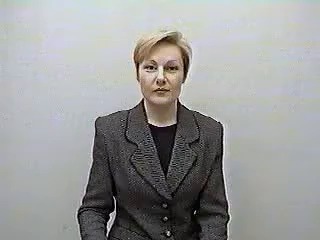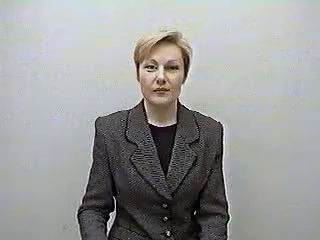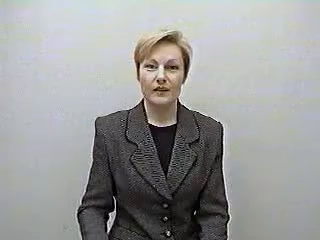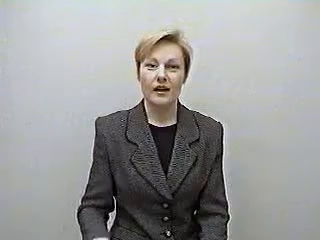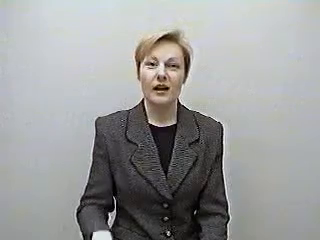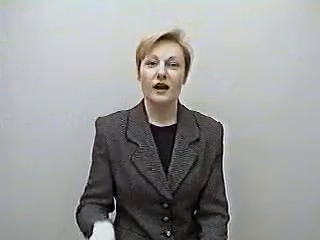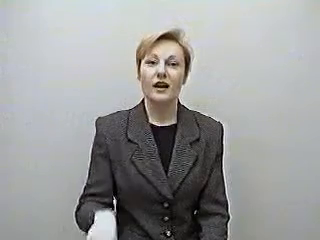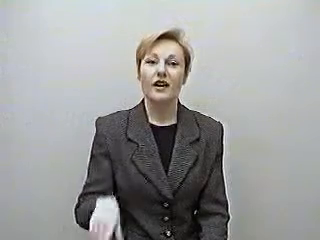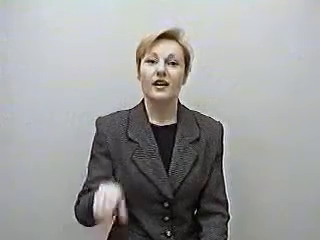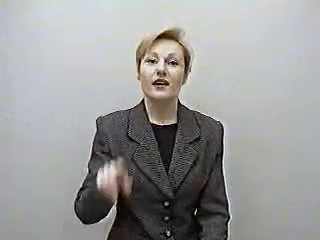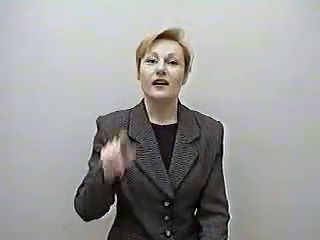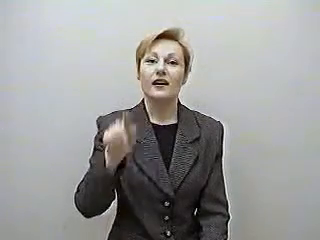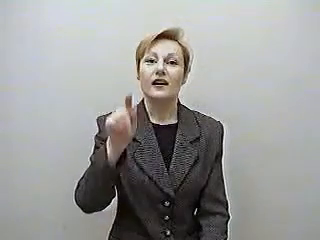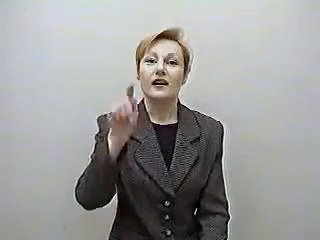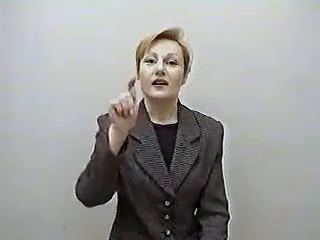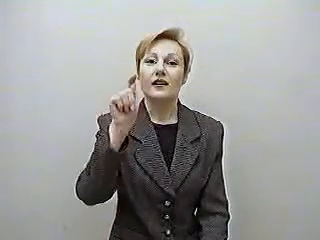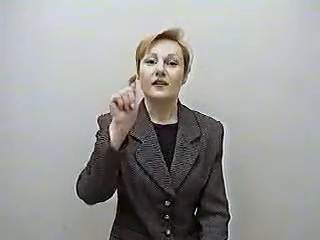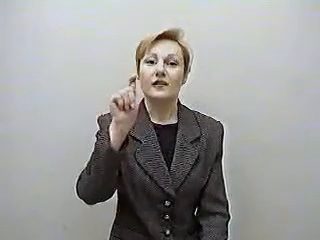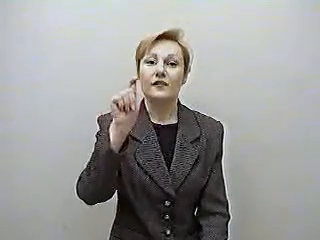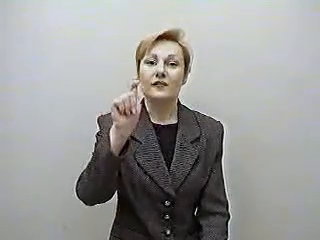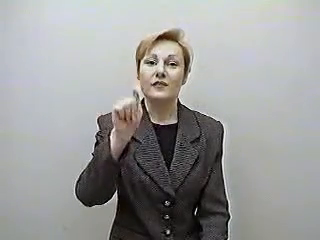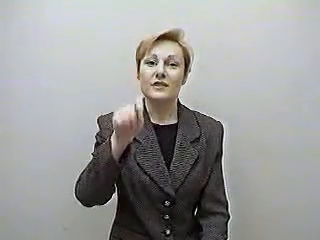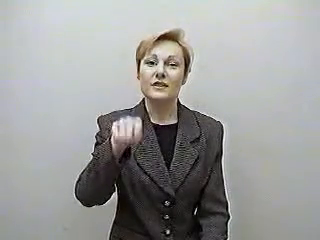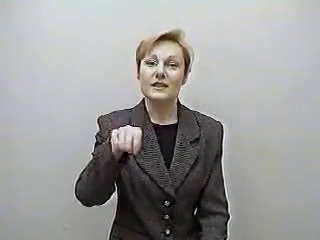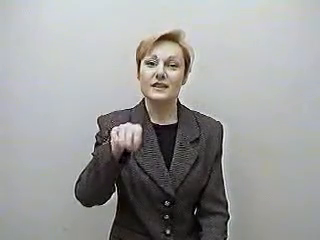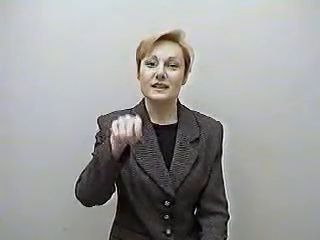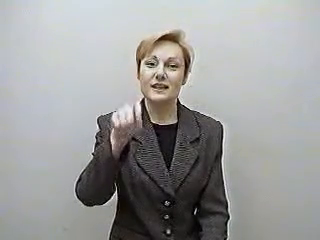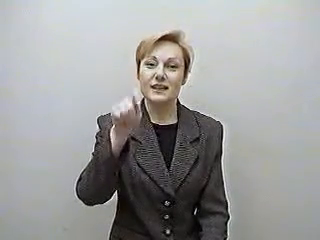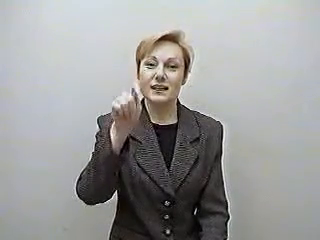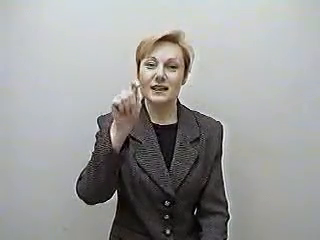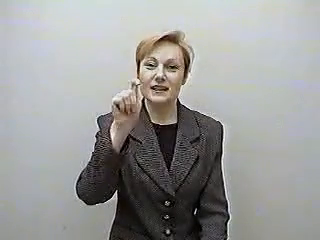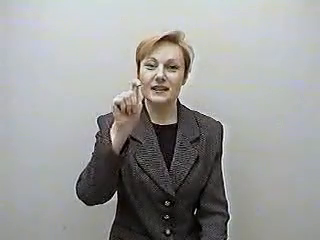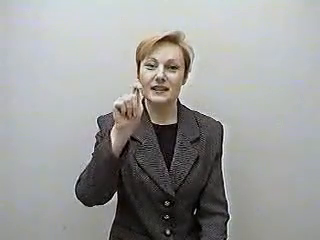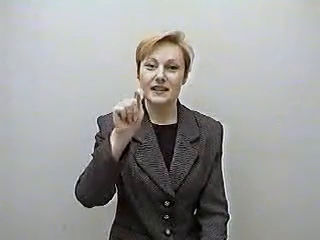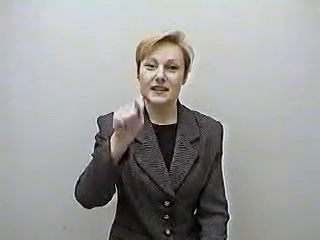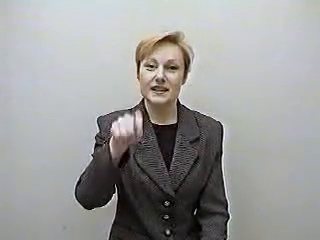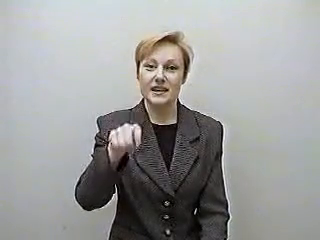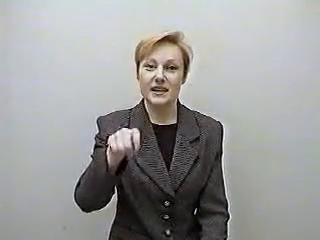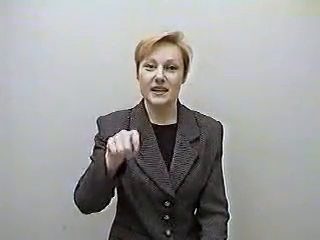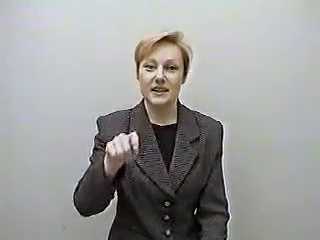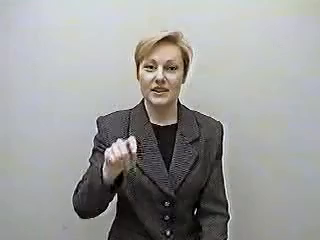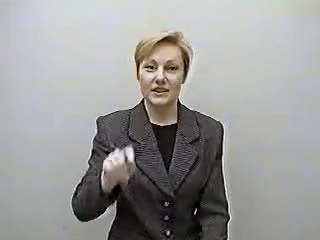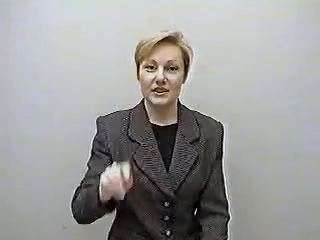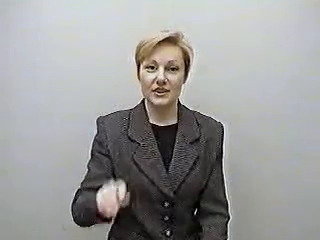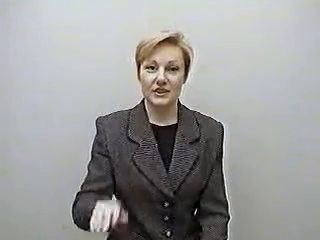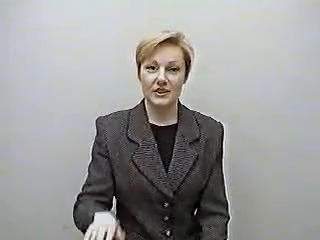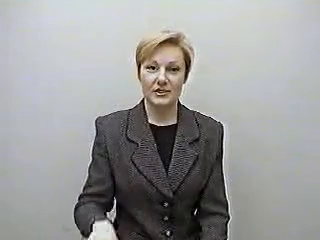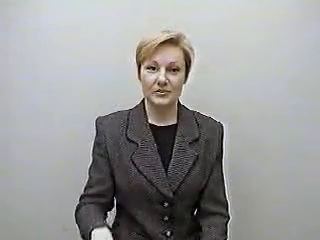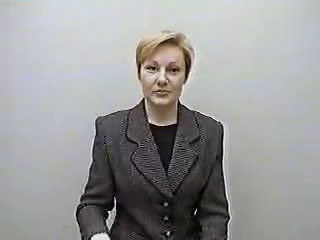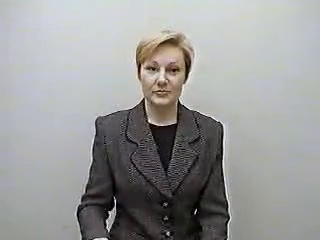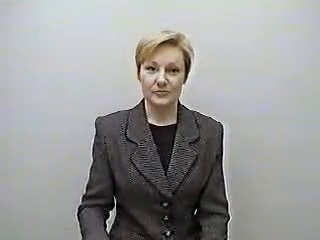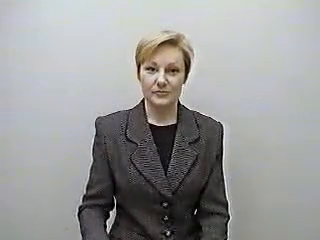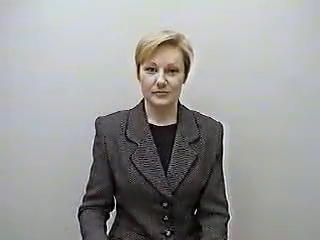воскресенье